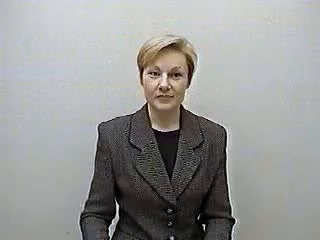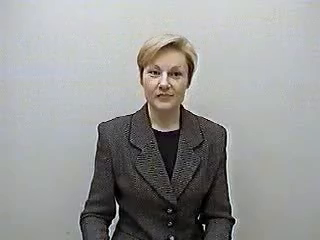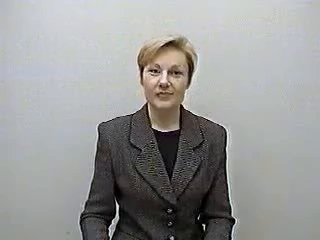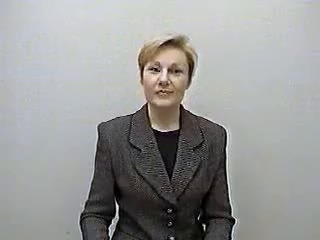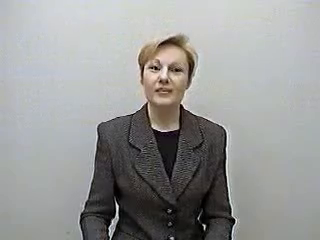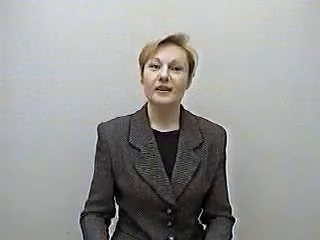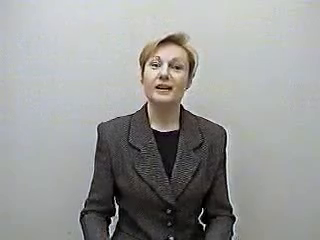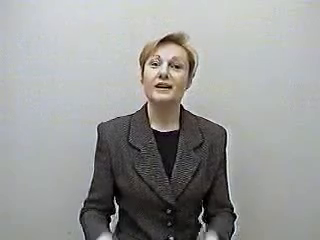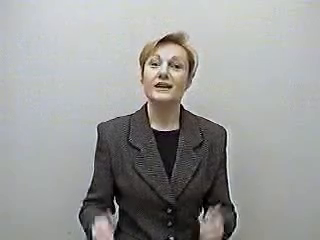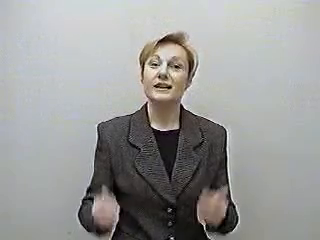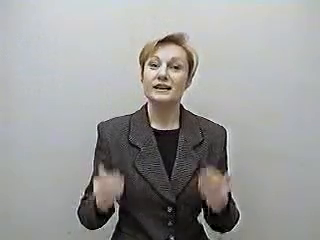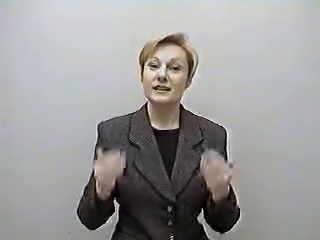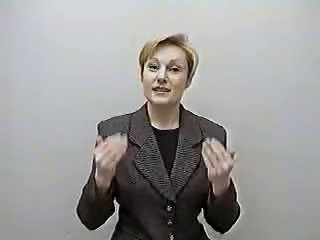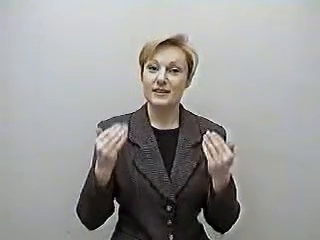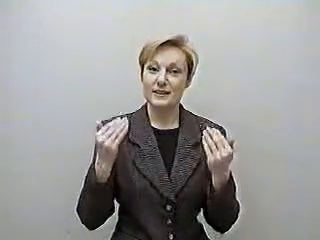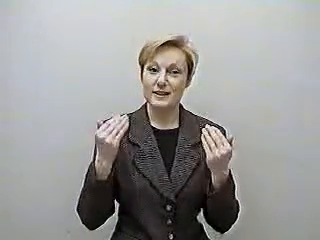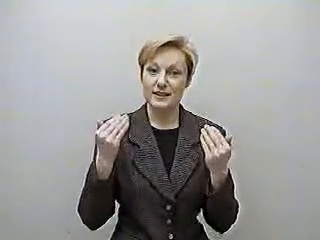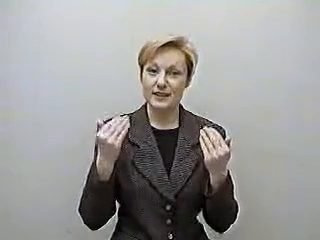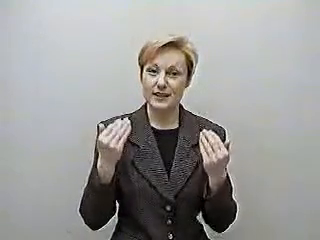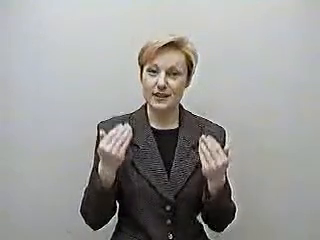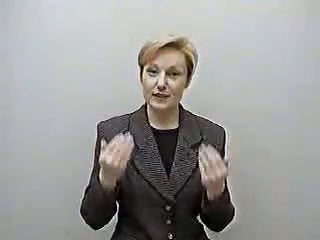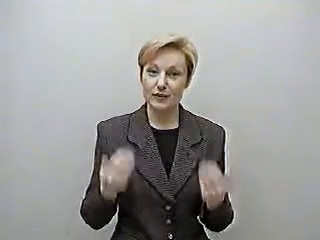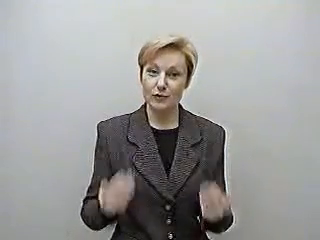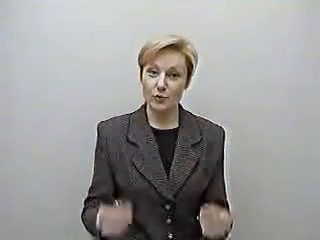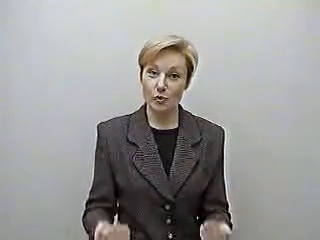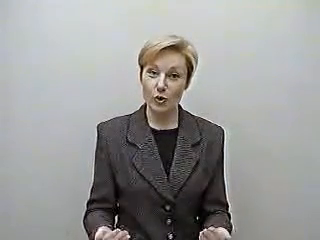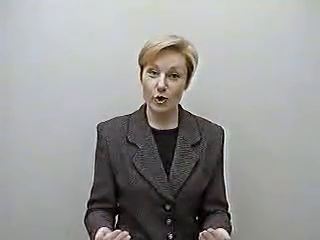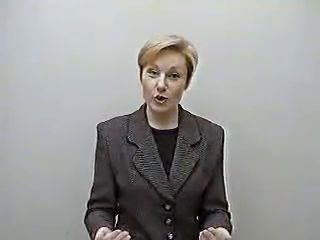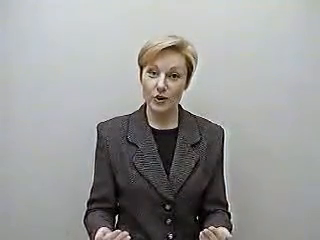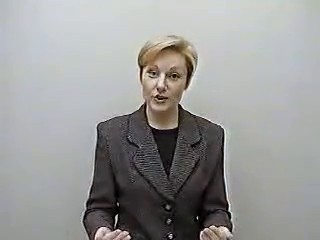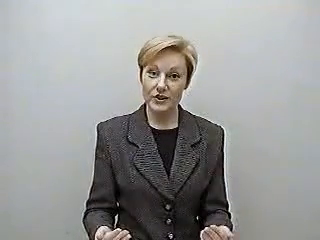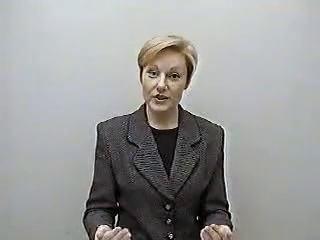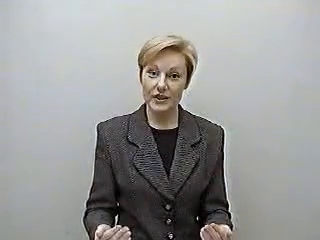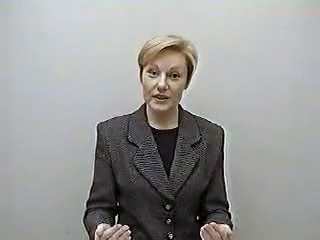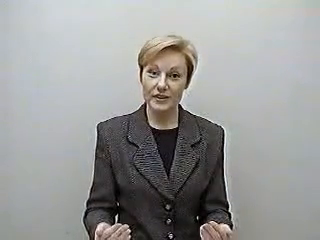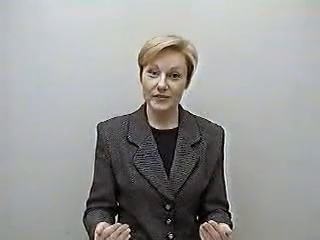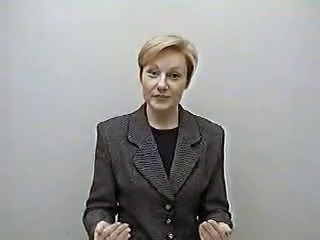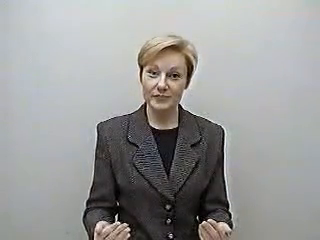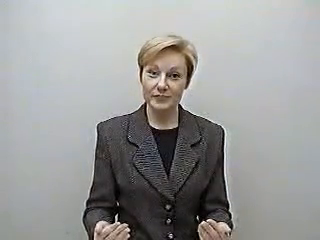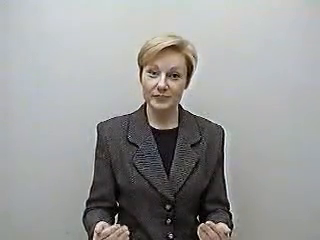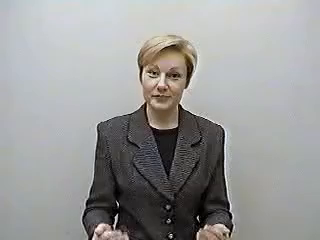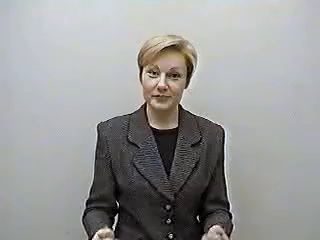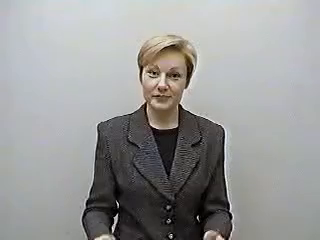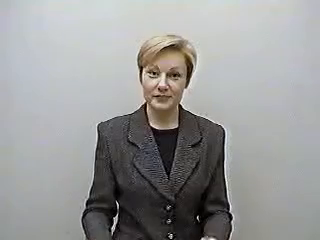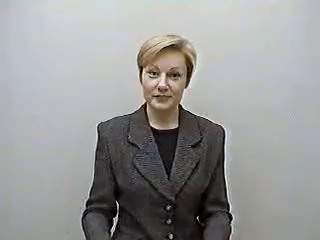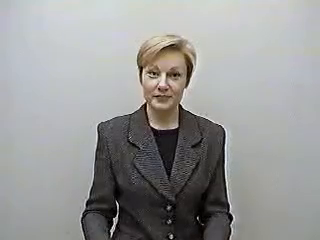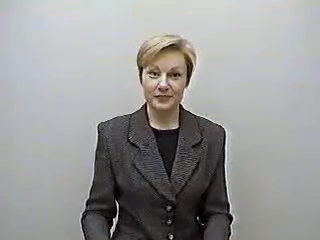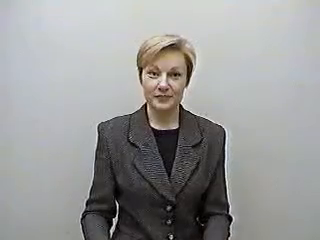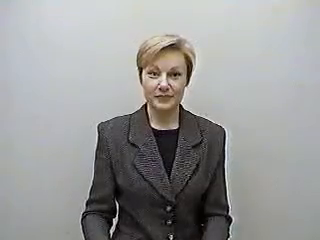сегодня